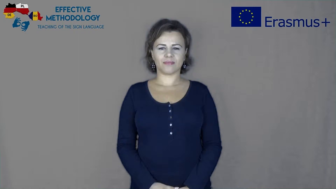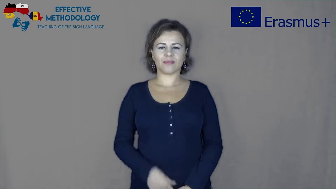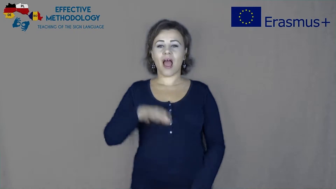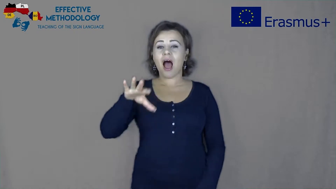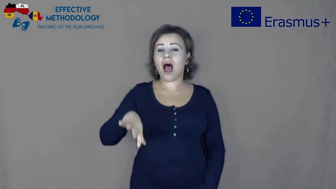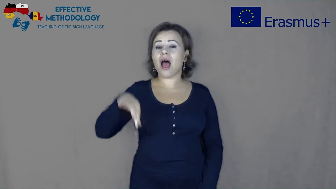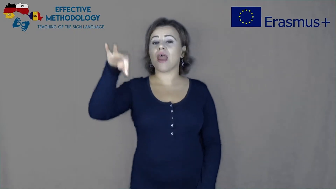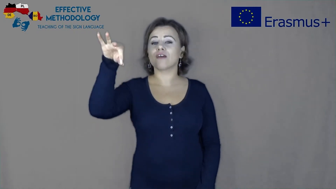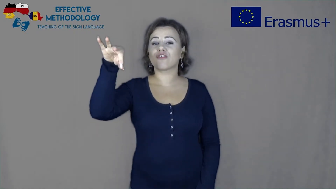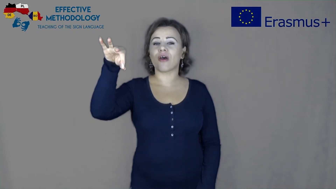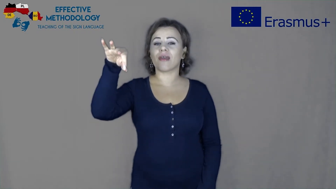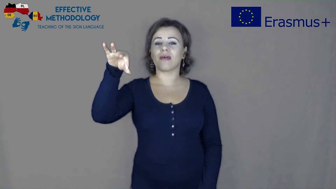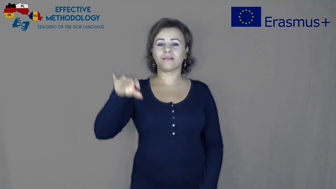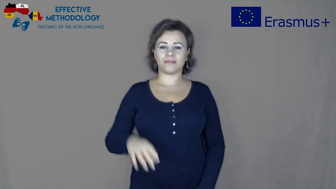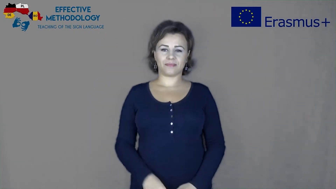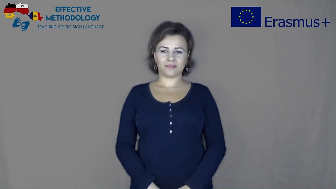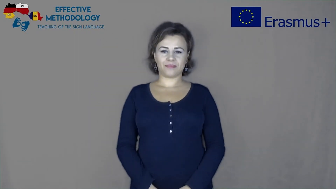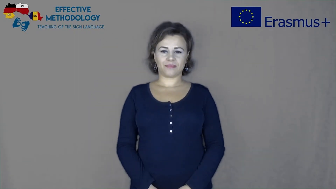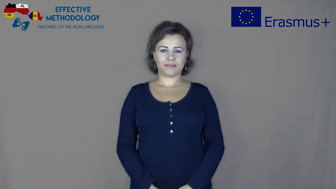Alegere